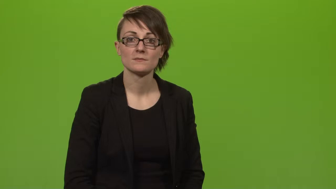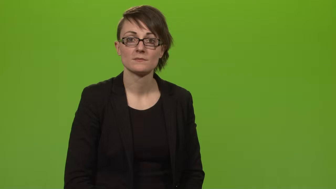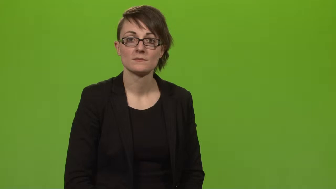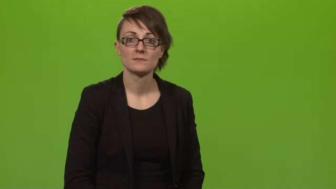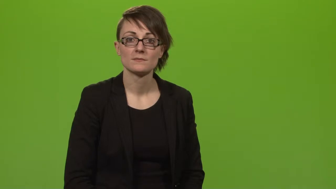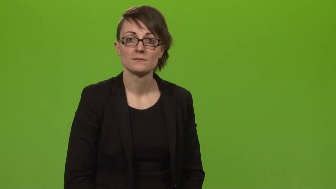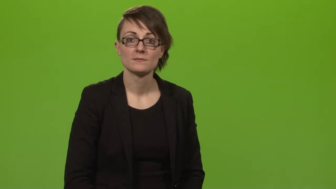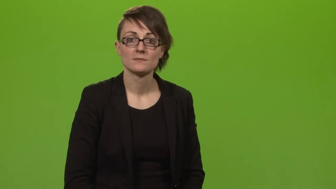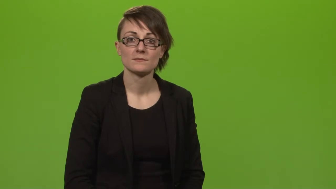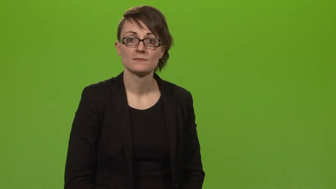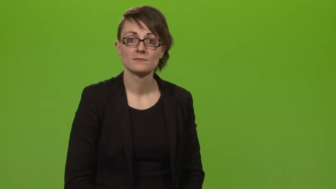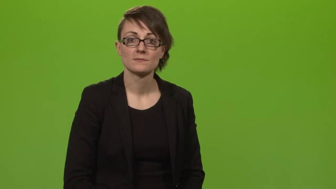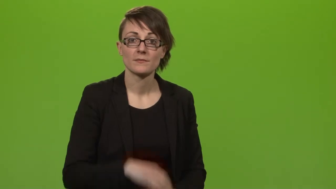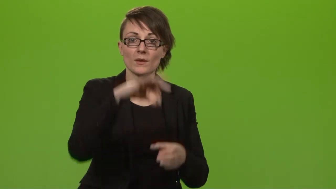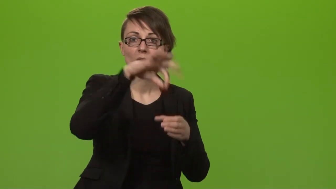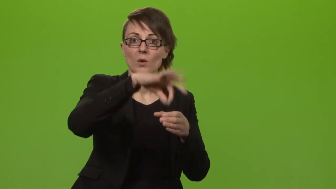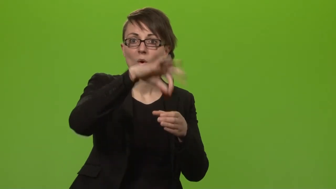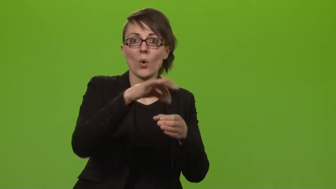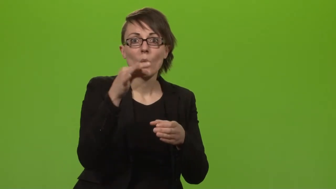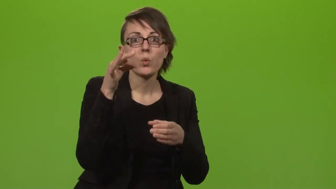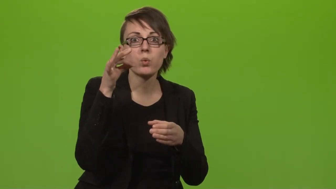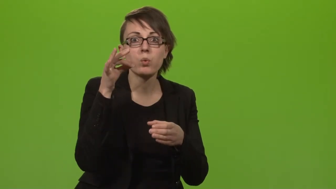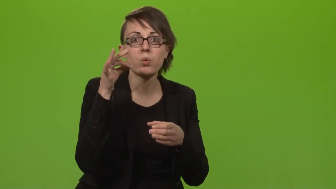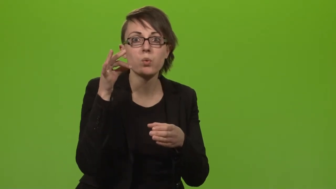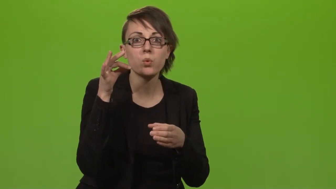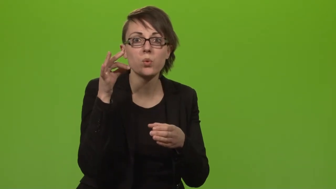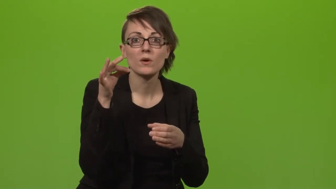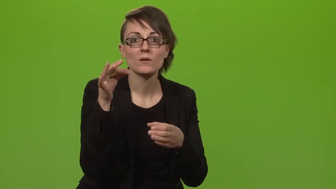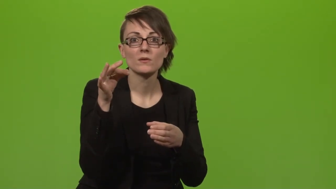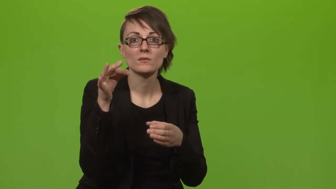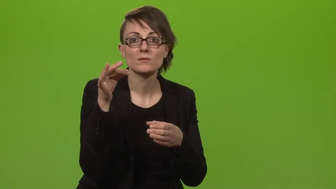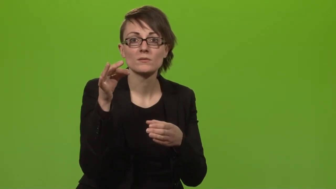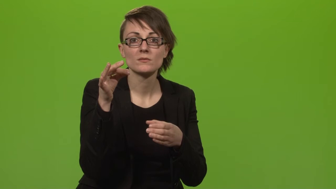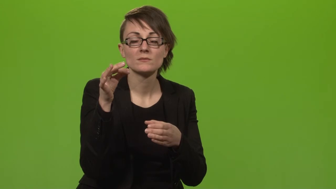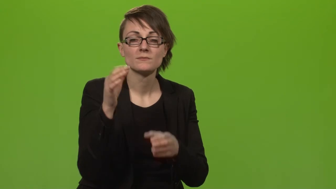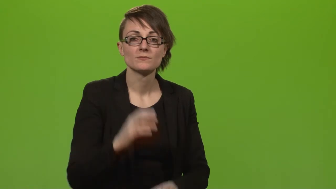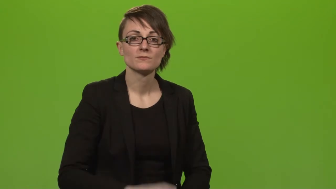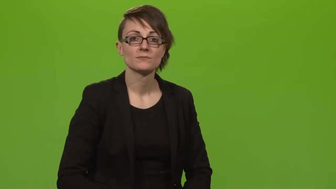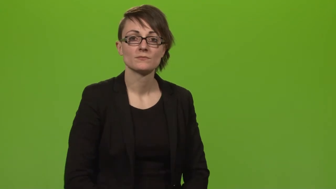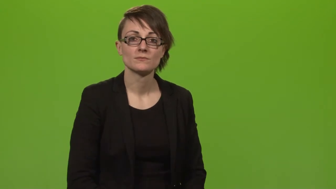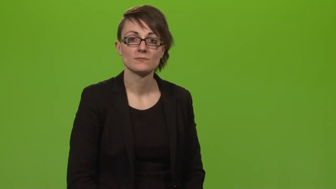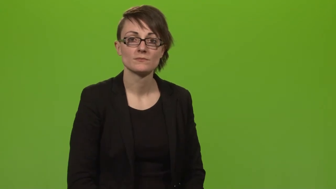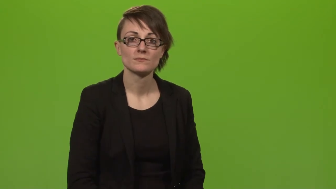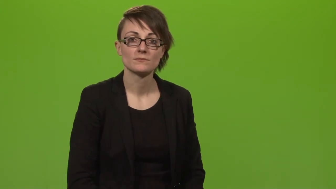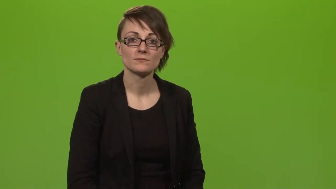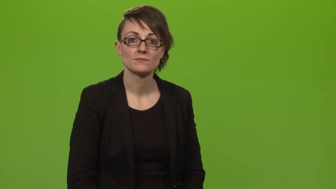sapukulur